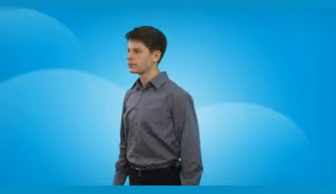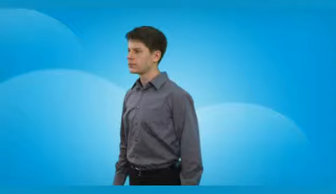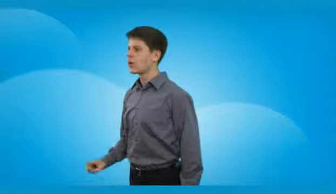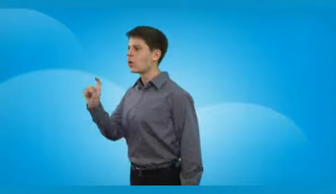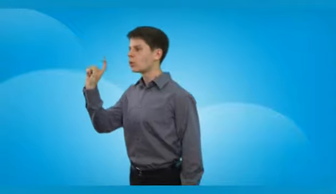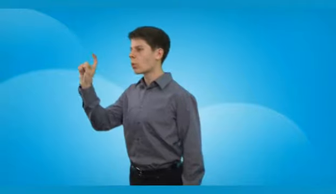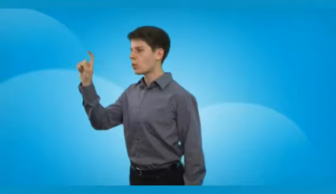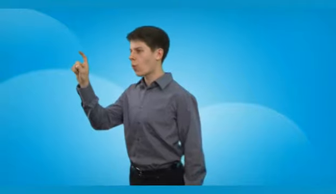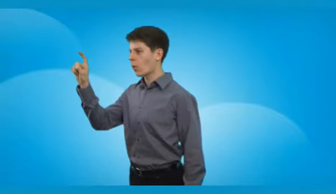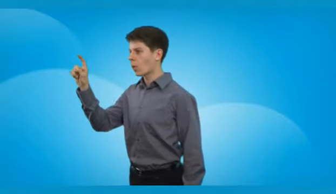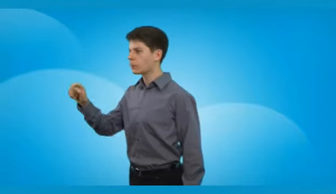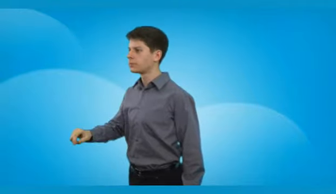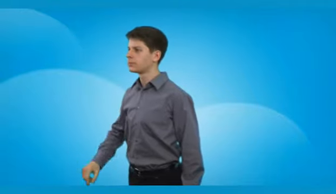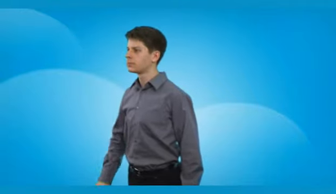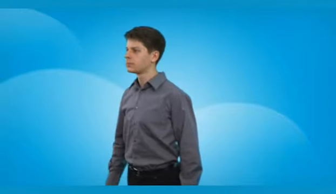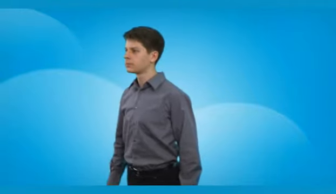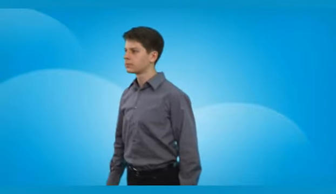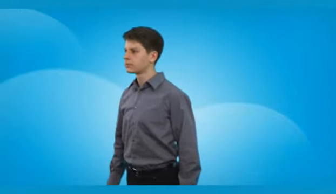Toto